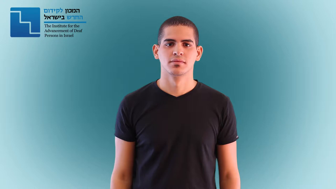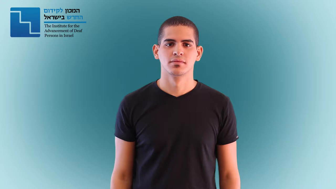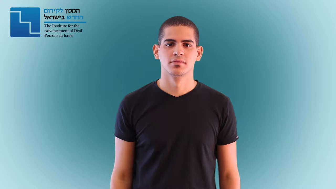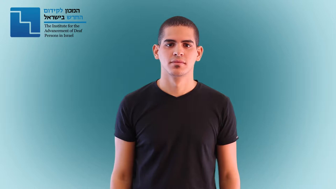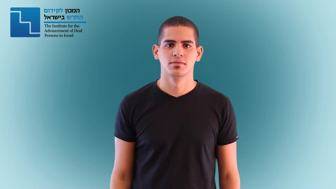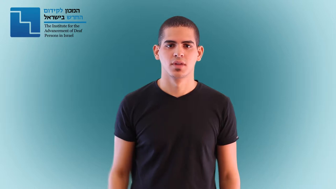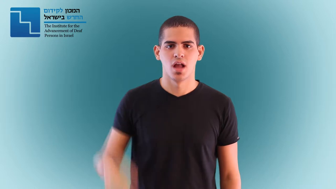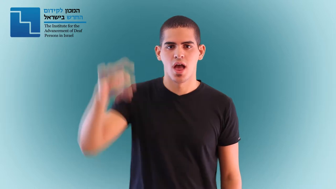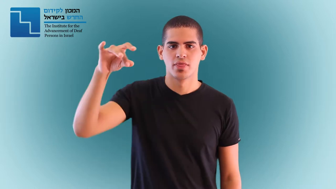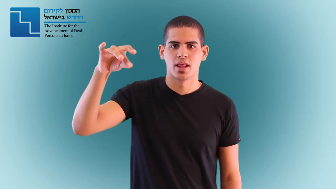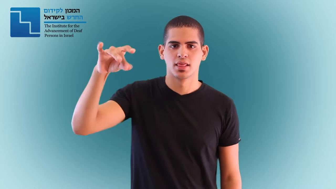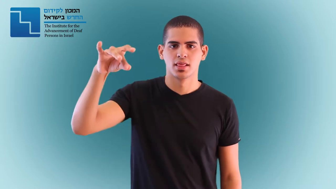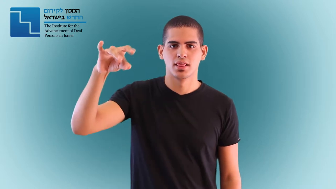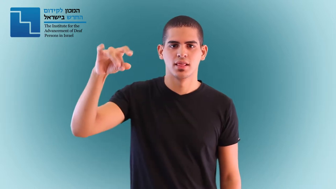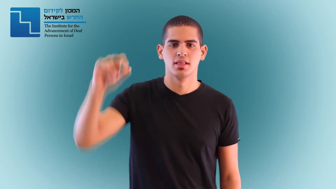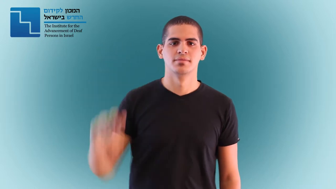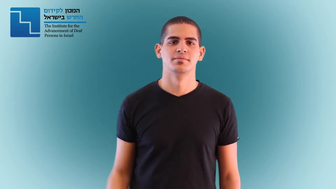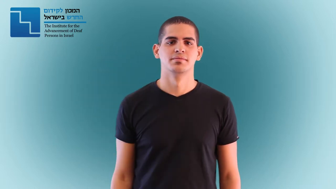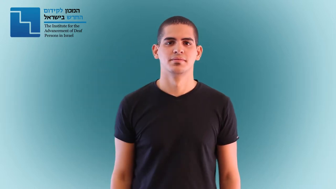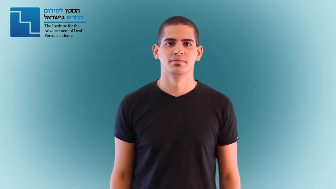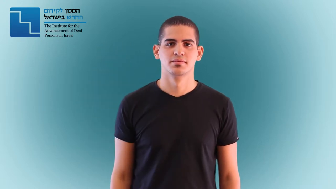עתלית